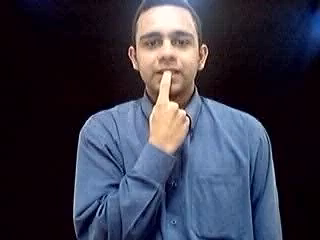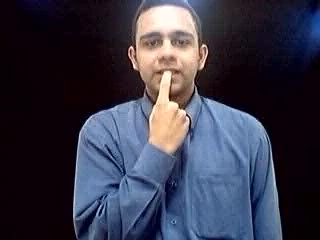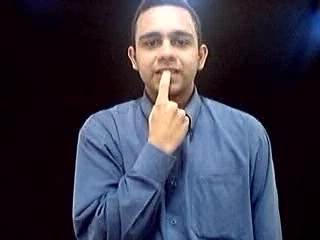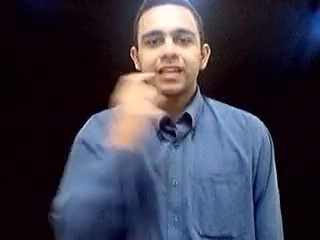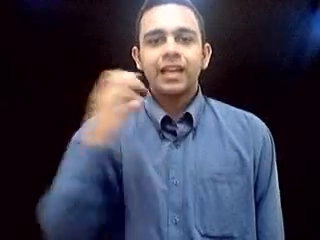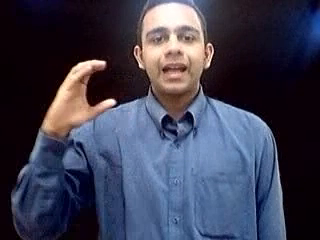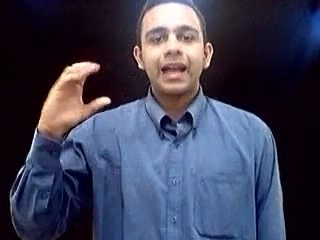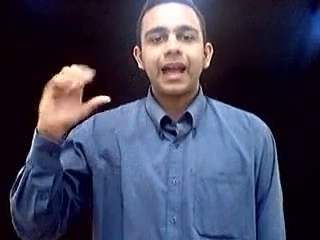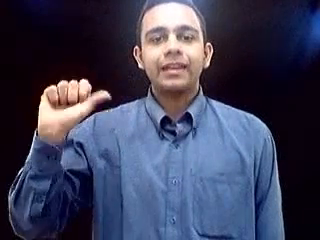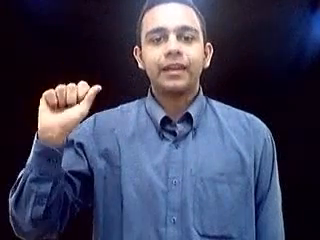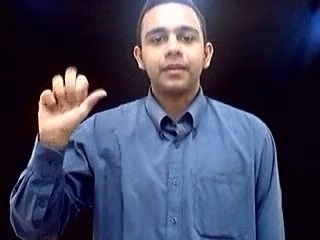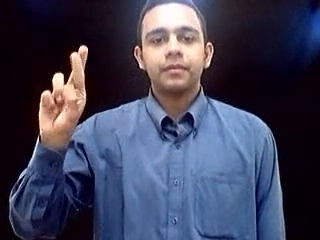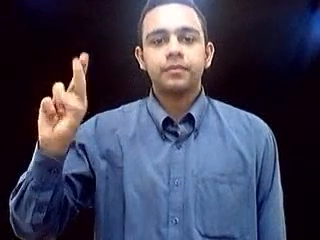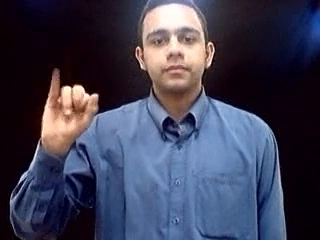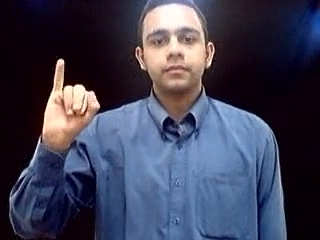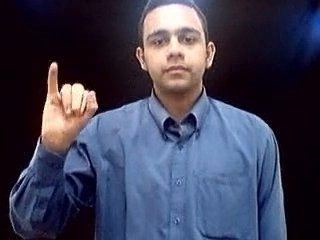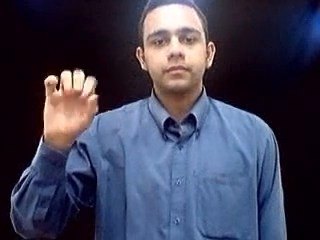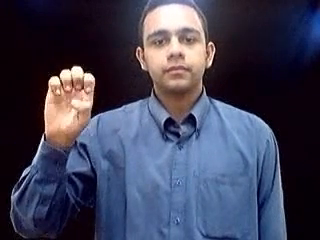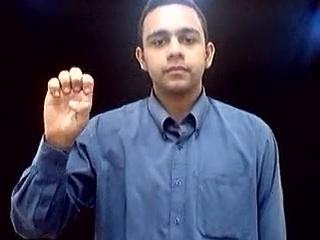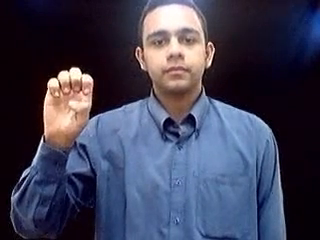carie